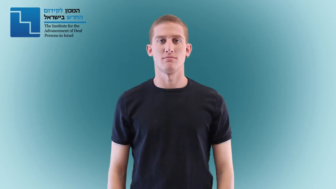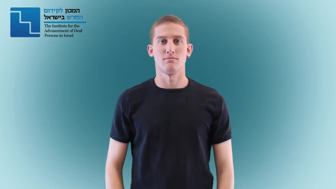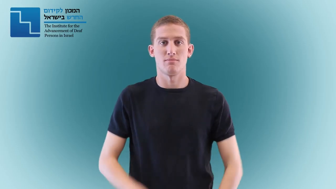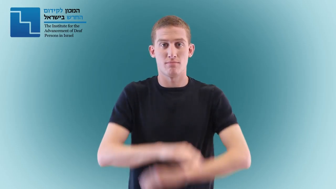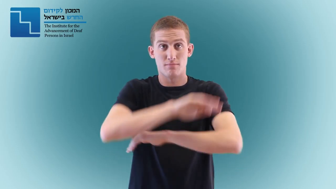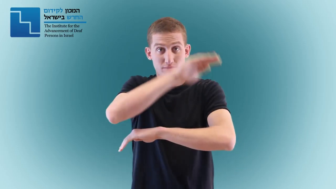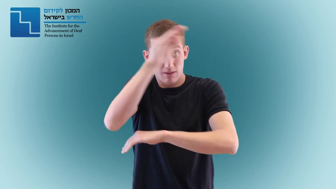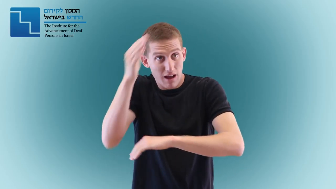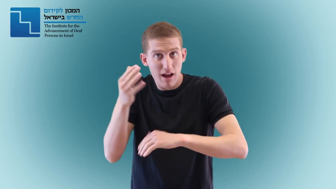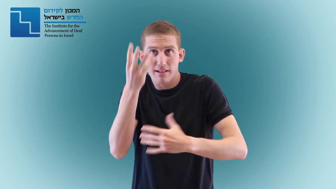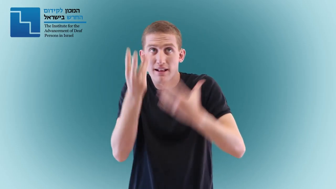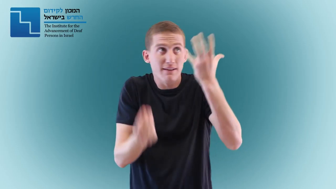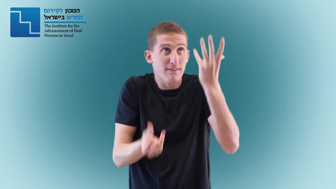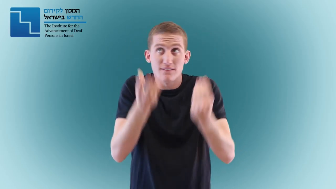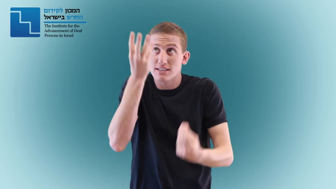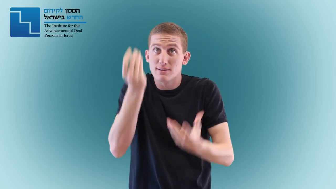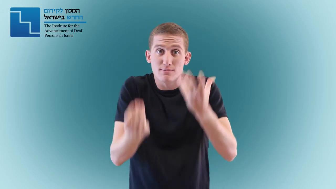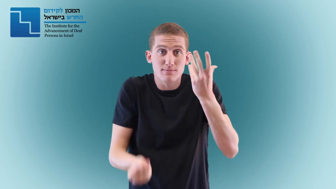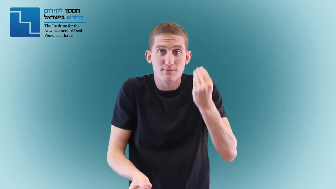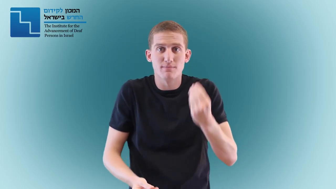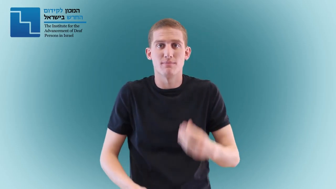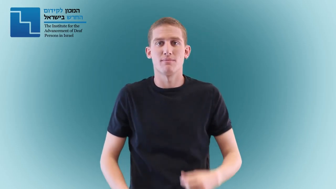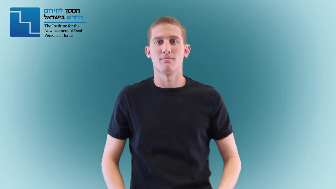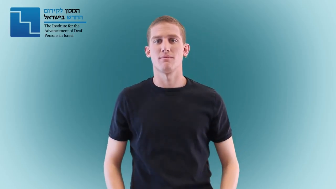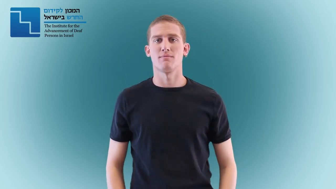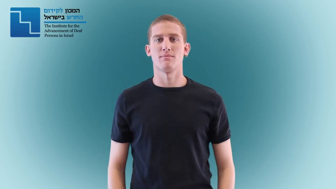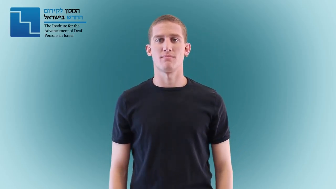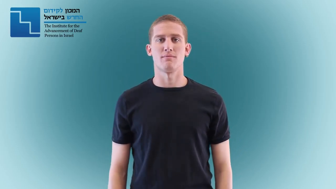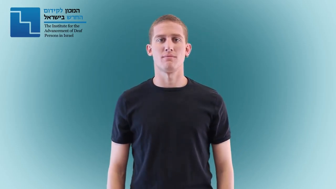מערת נטיפים